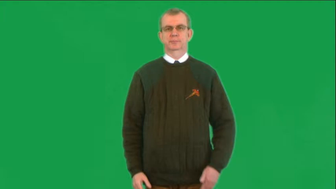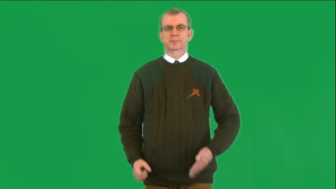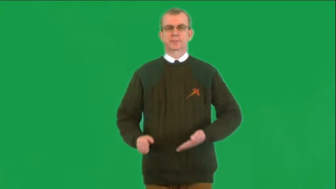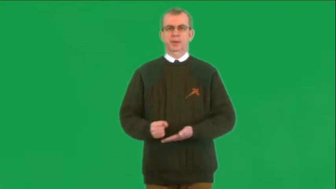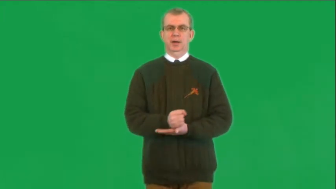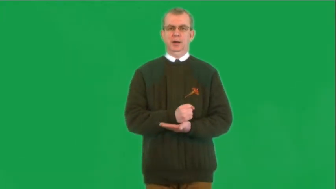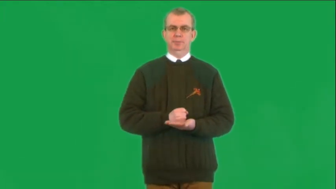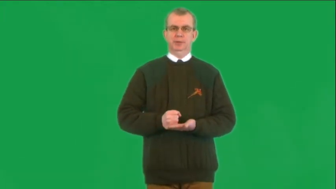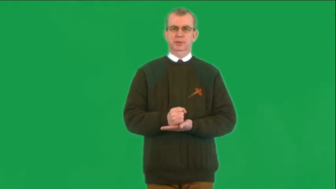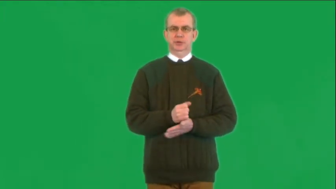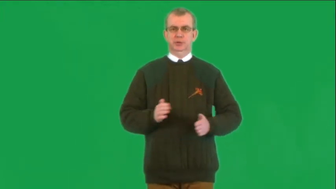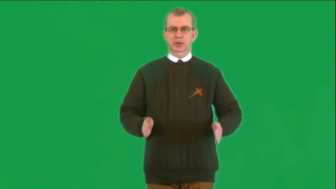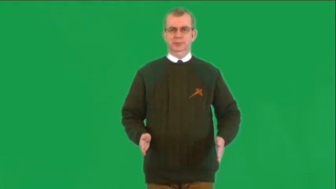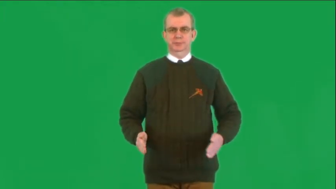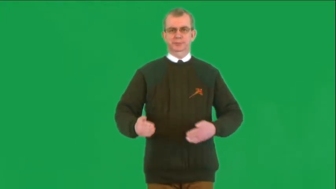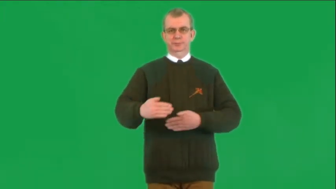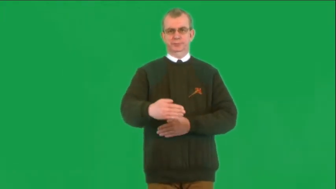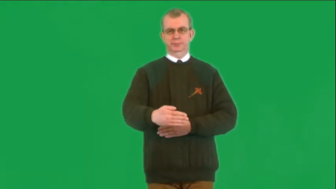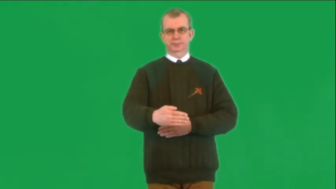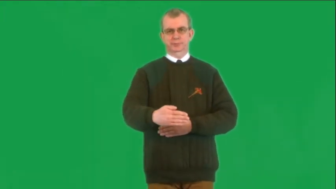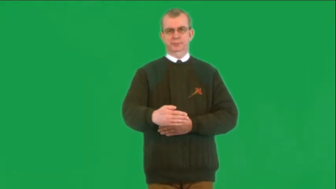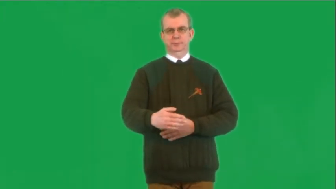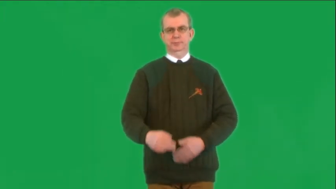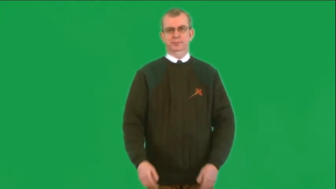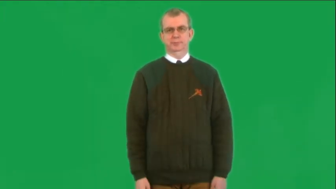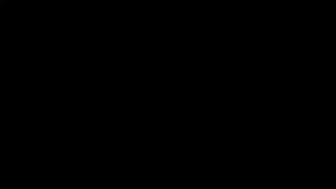apteczka